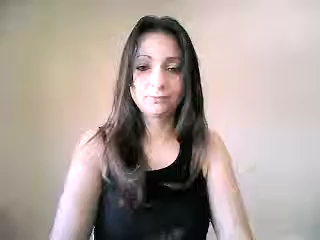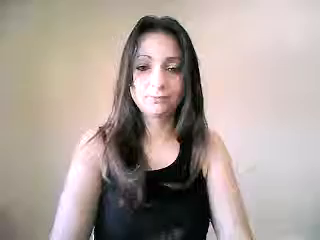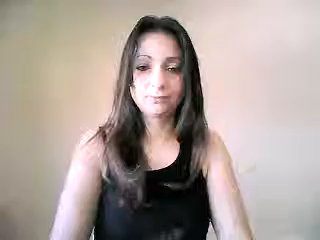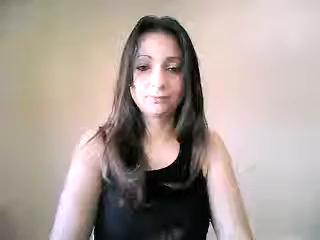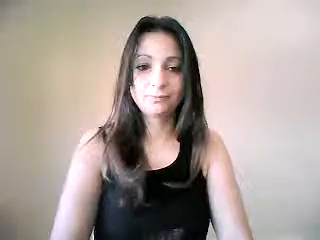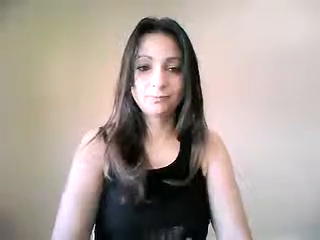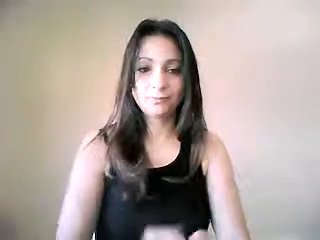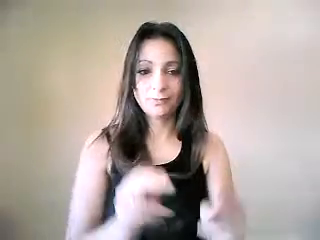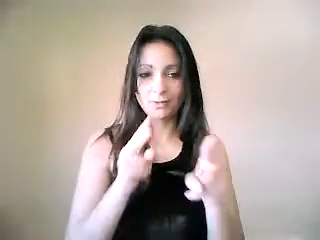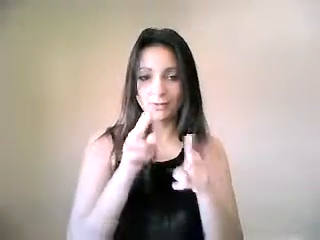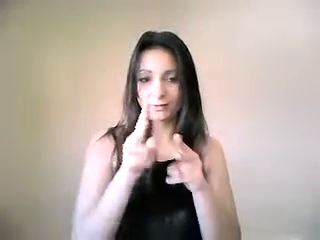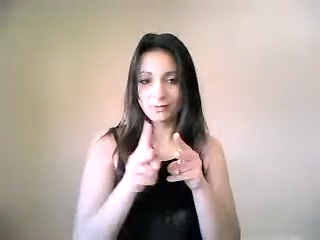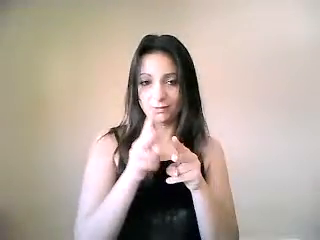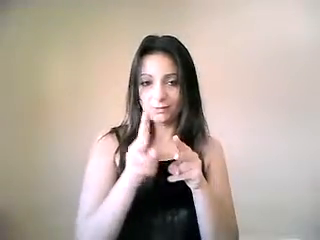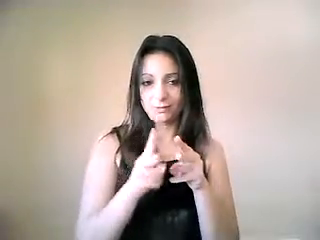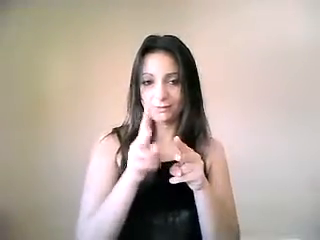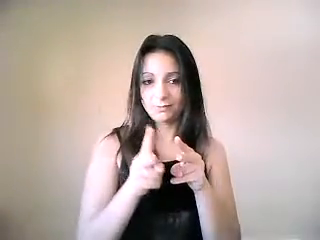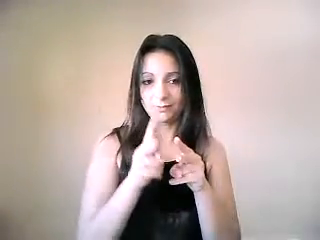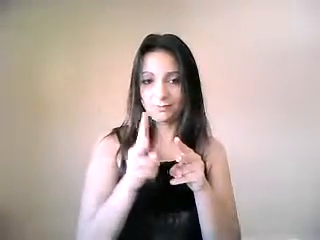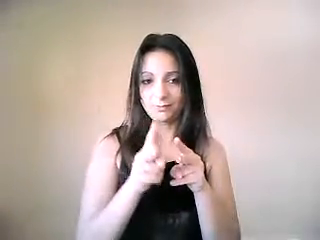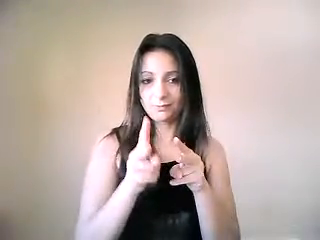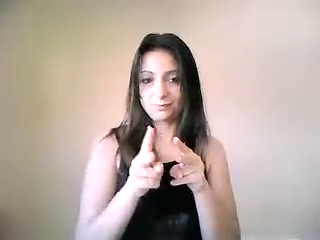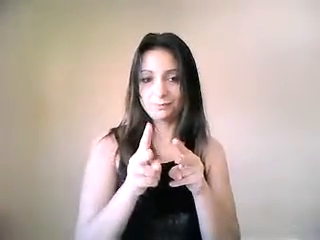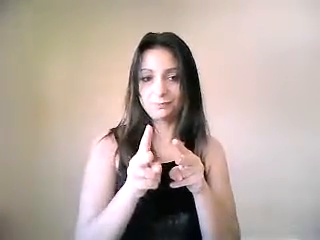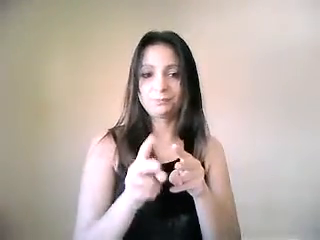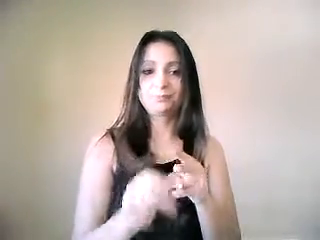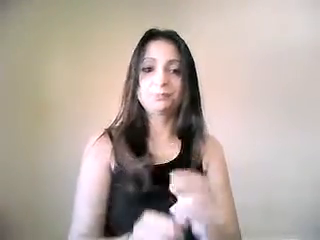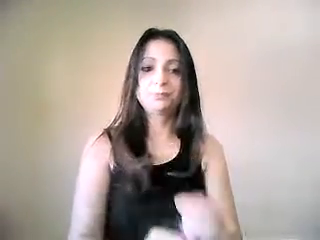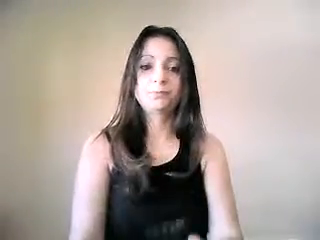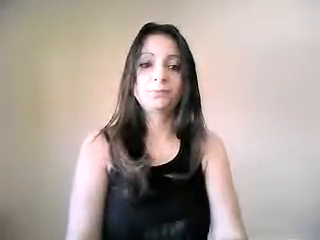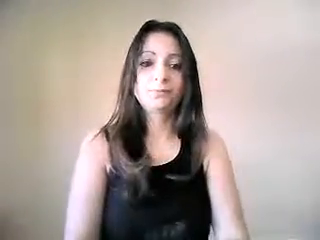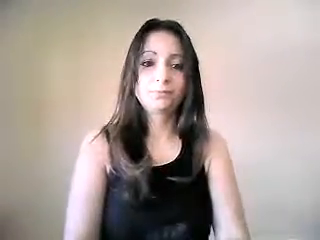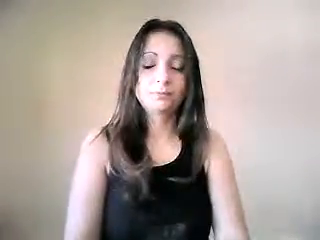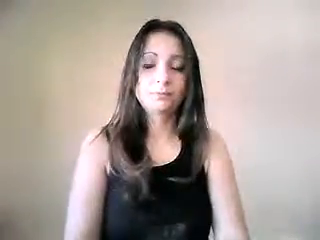Train